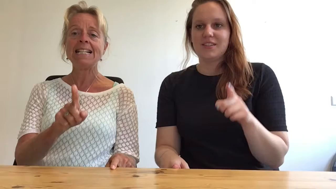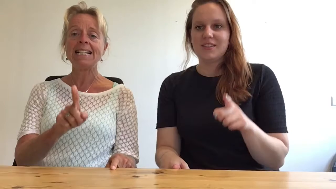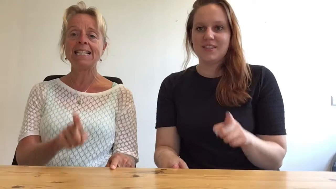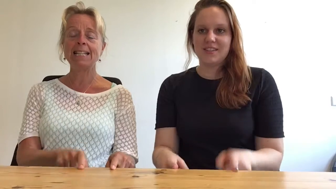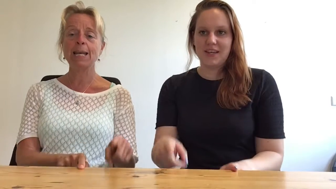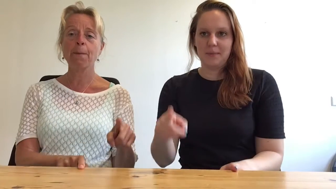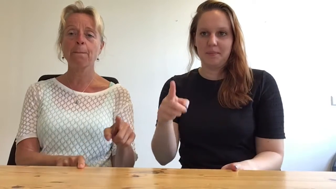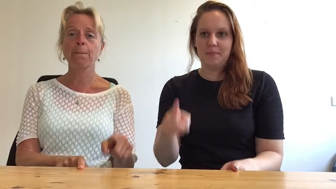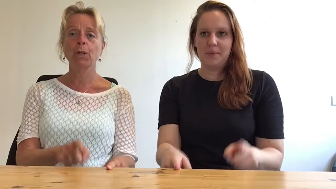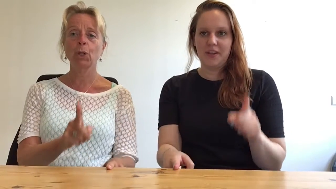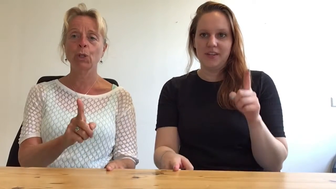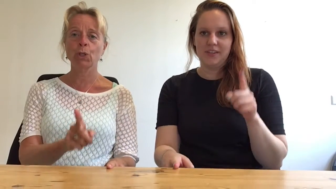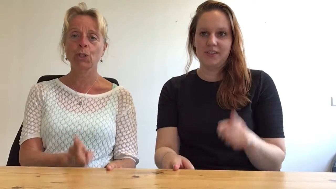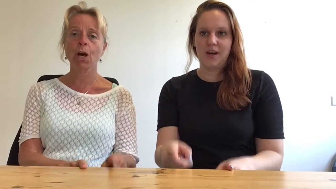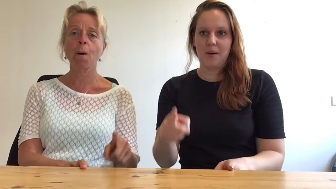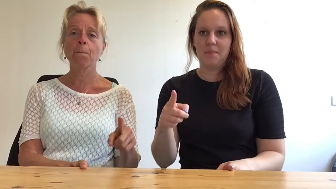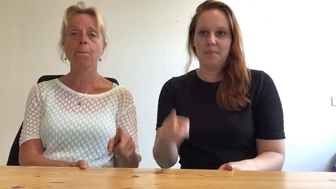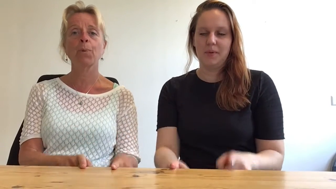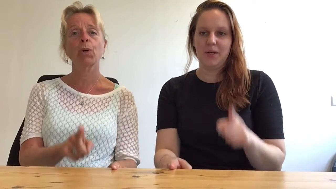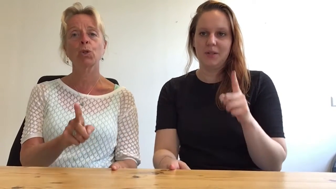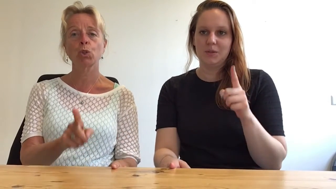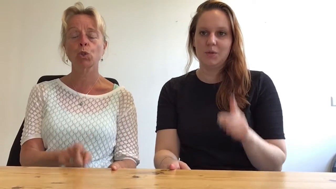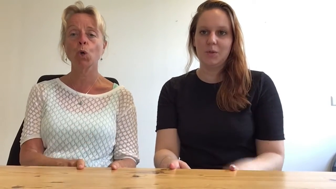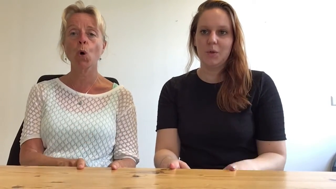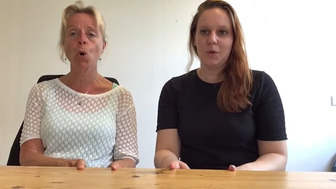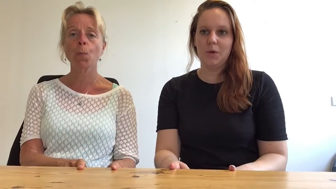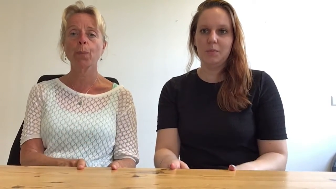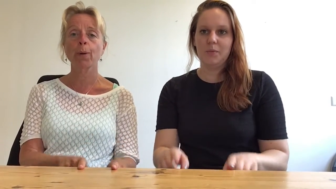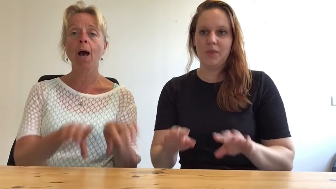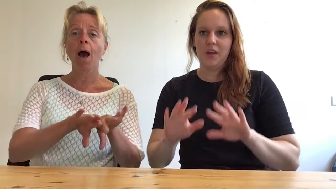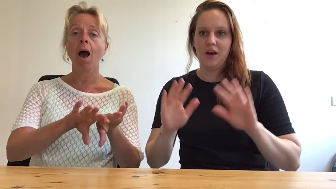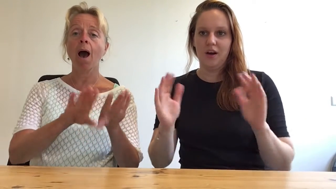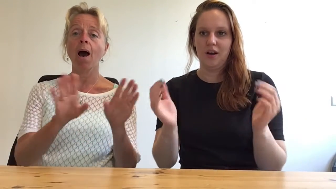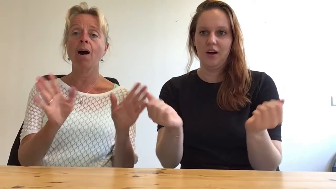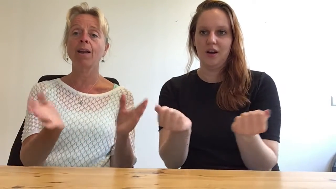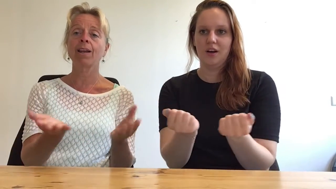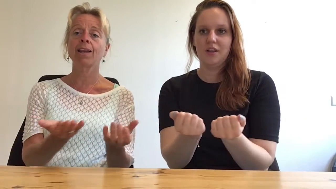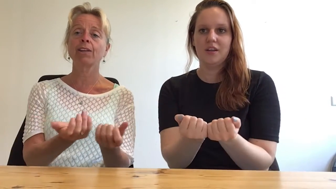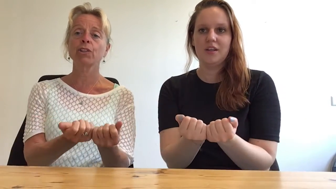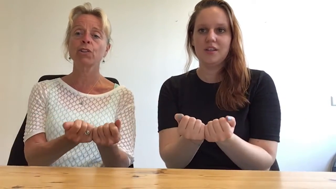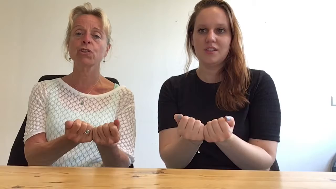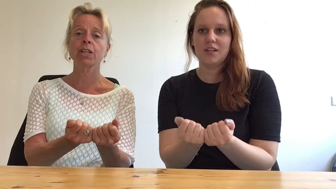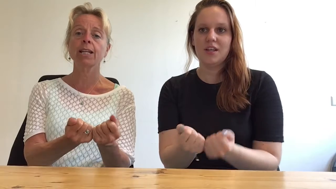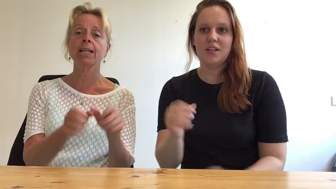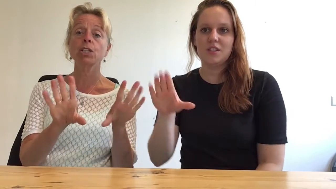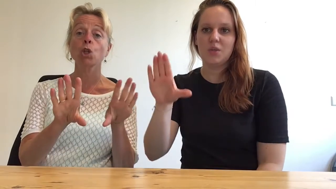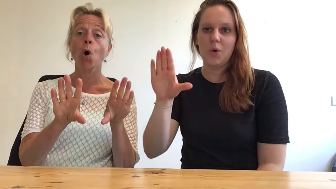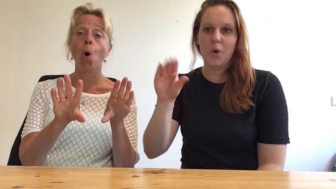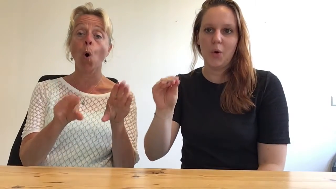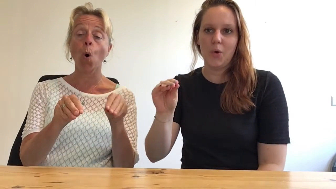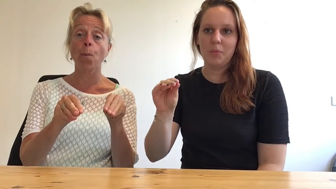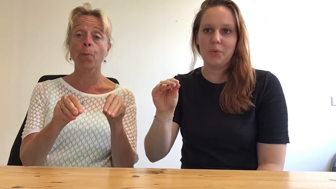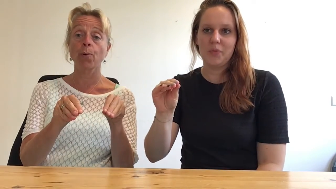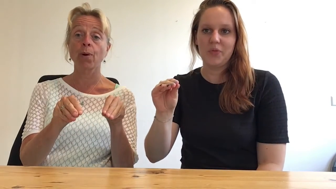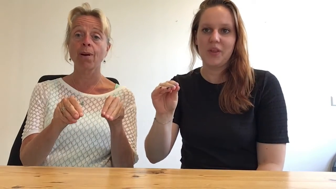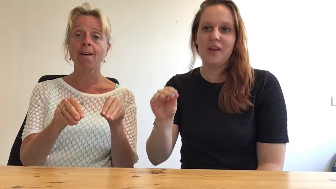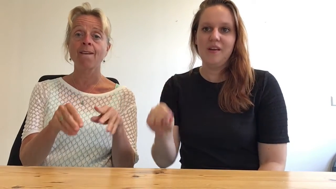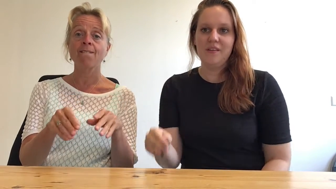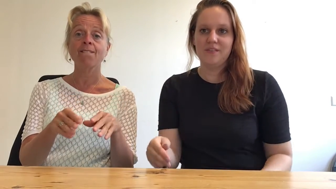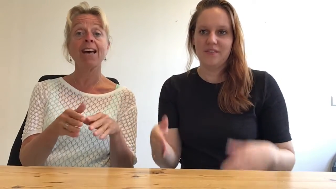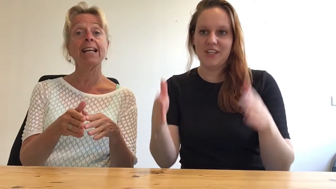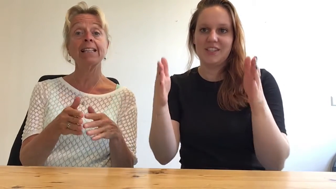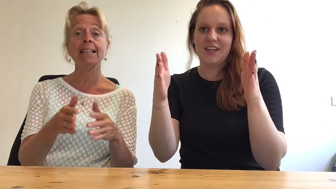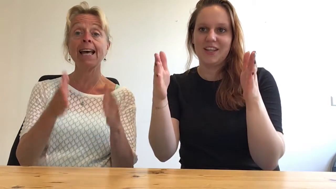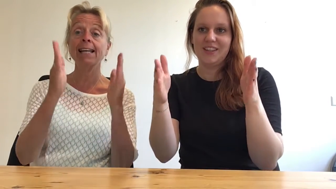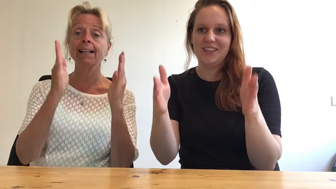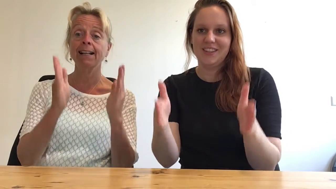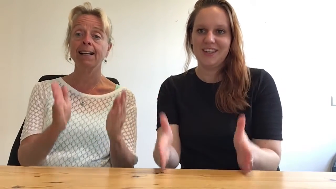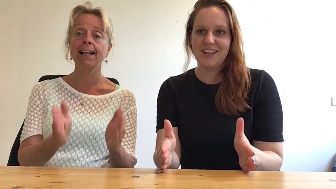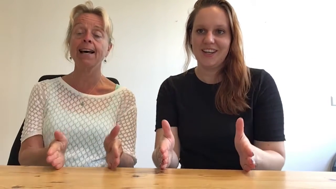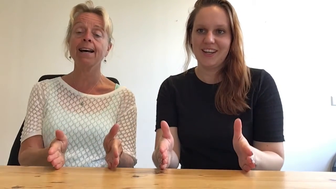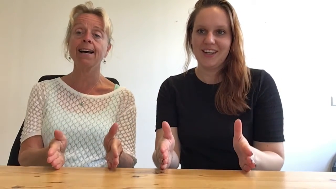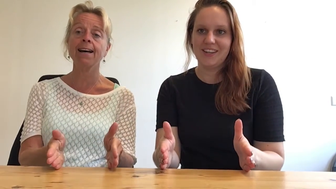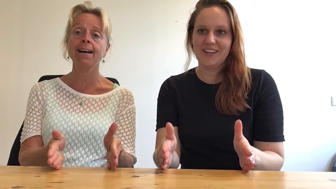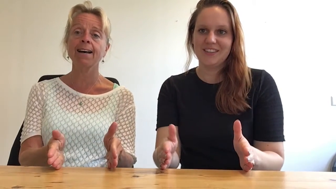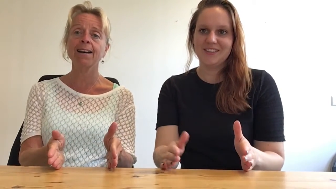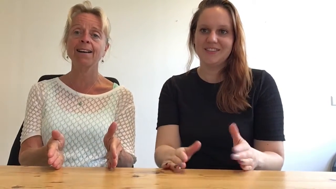Tippe tappe top, alles is op